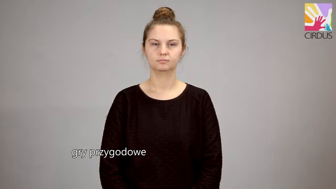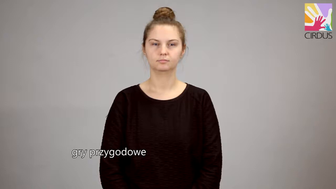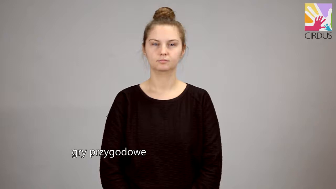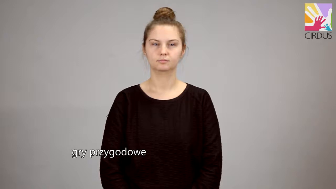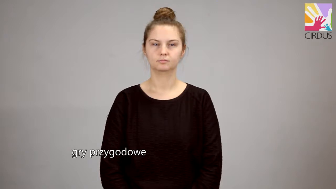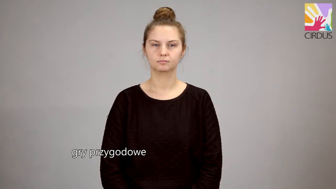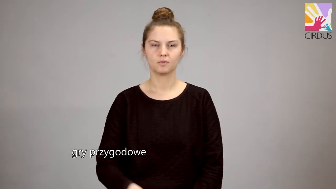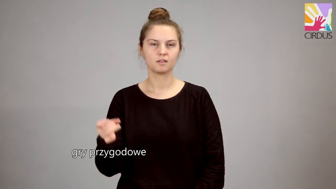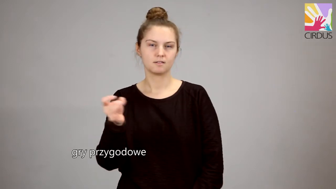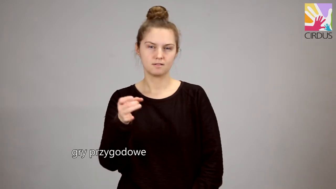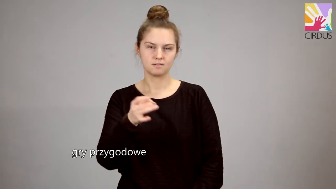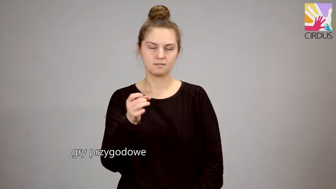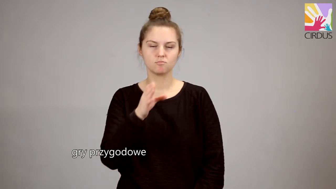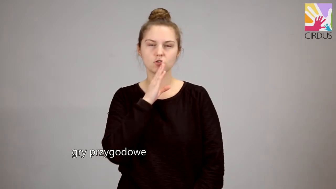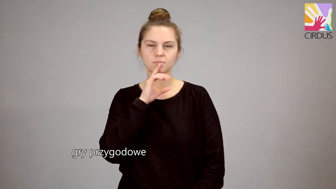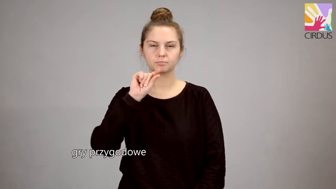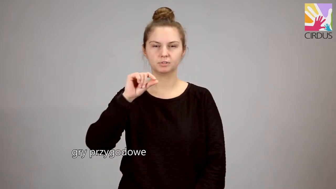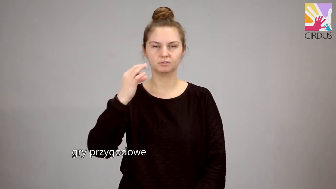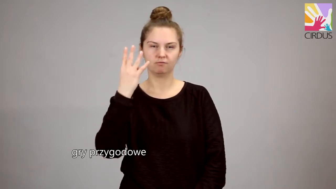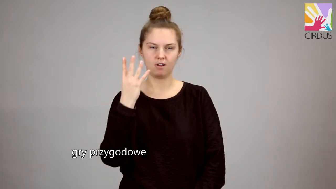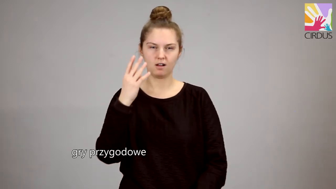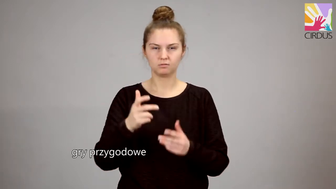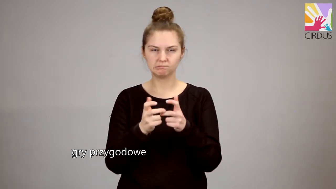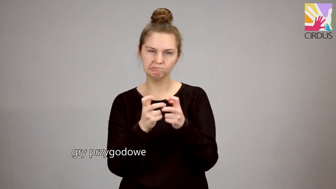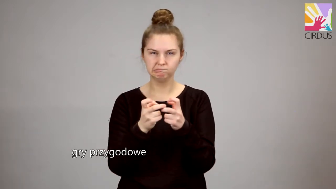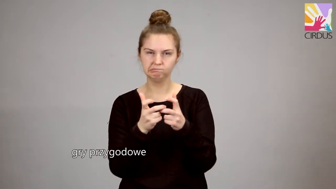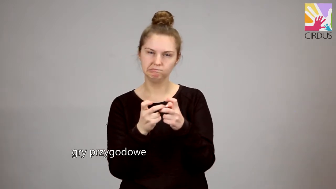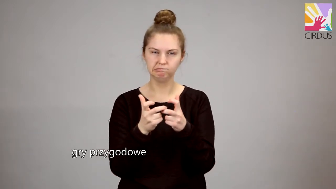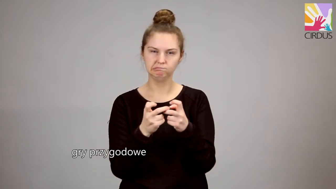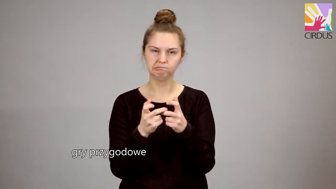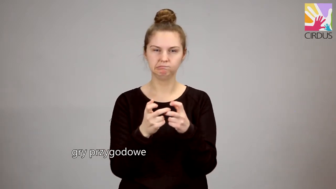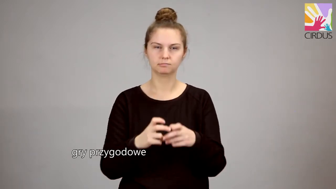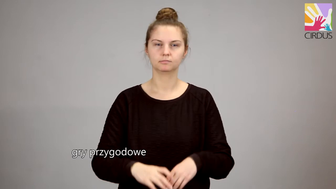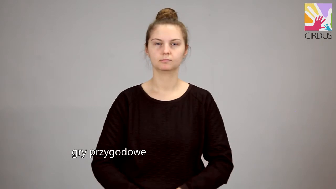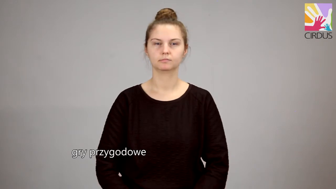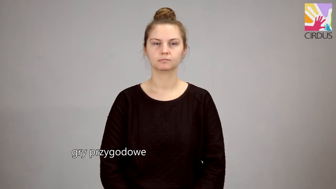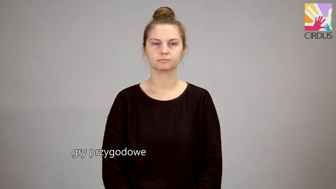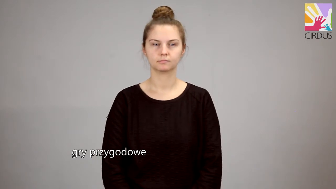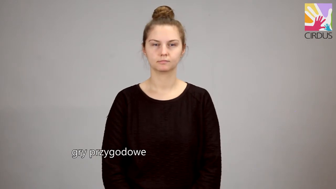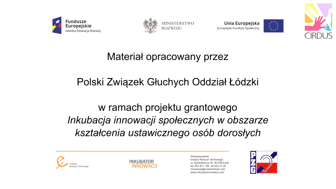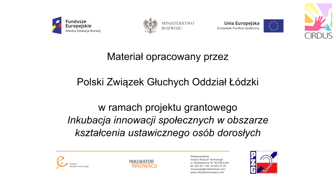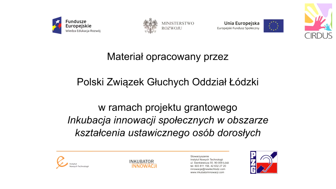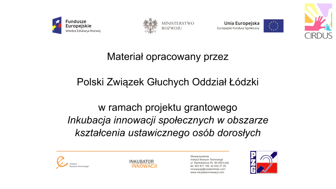gry przygodowe